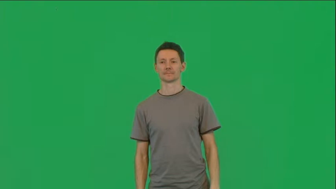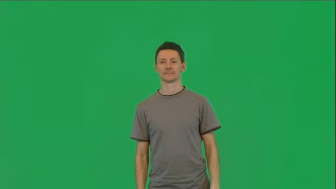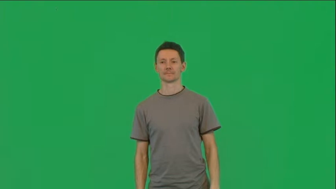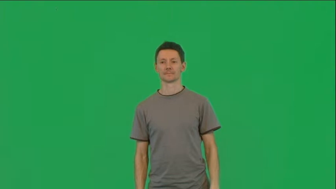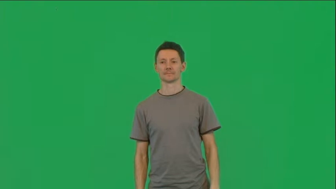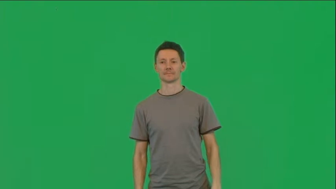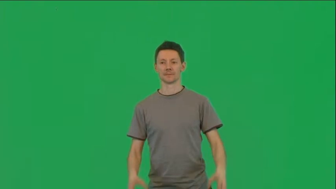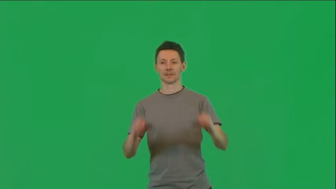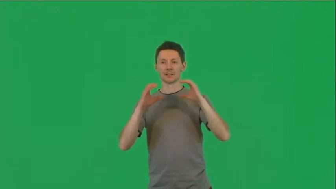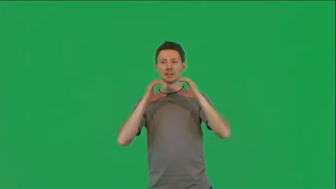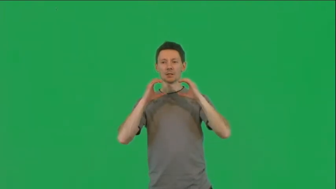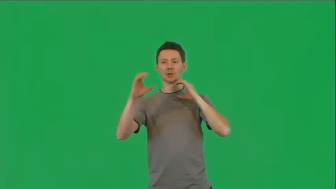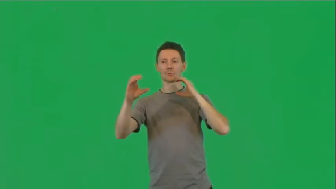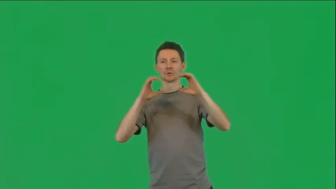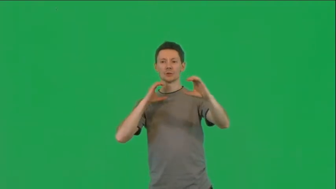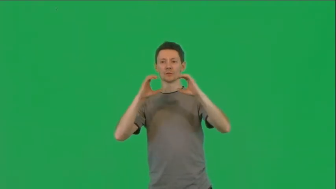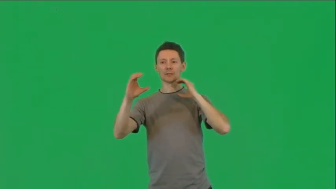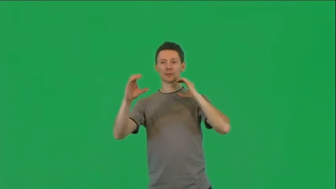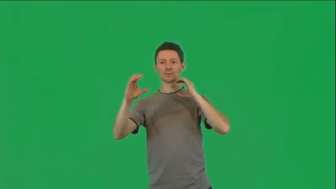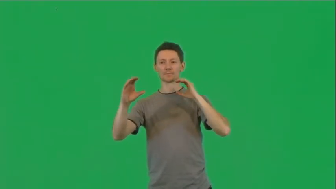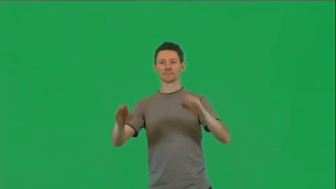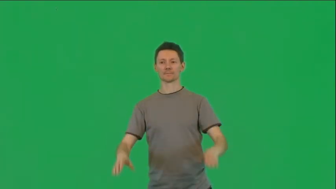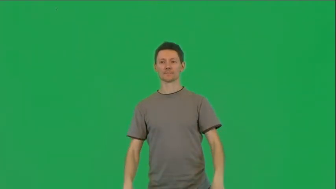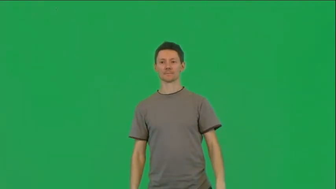komunikować